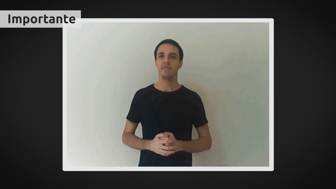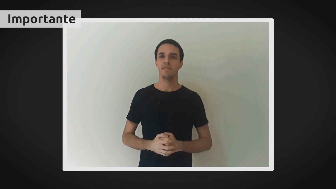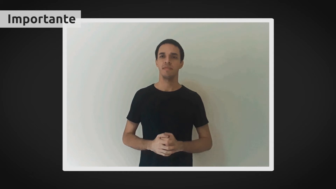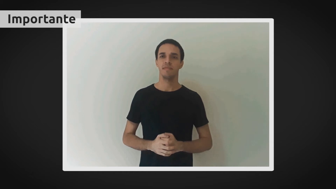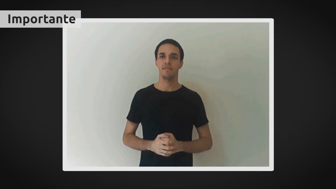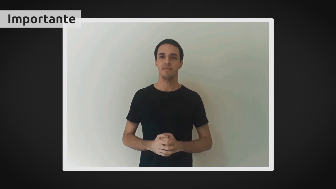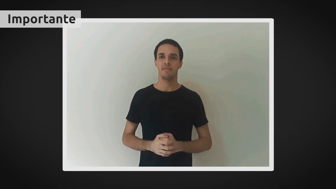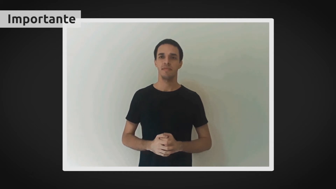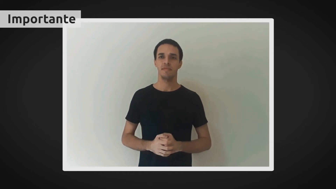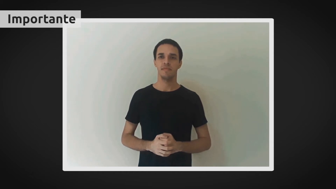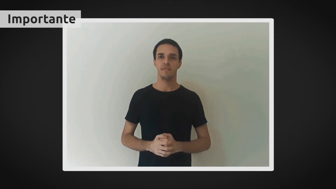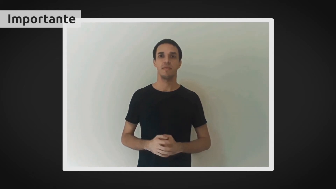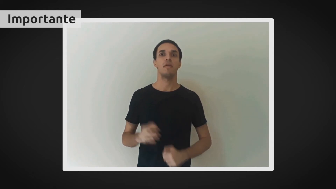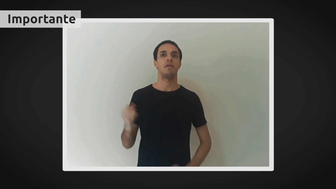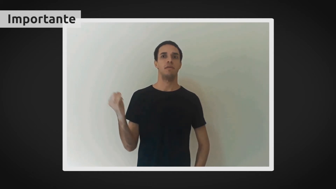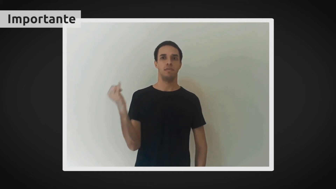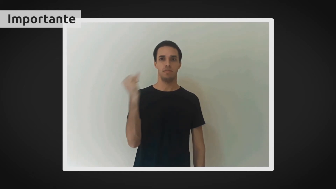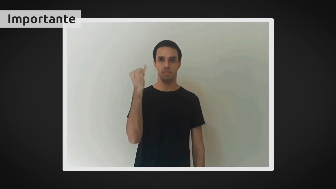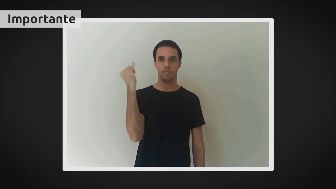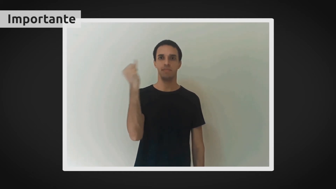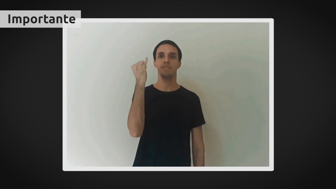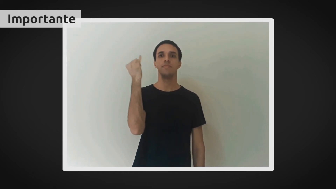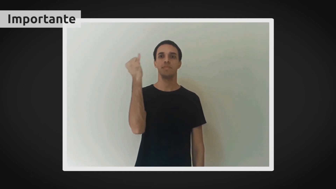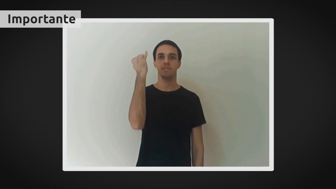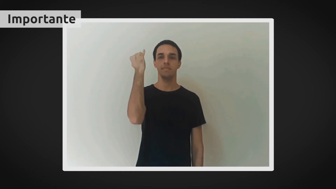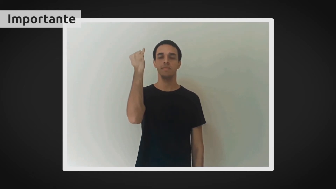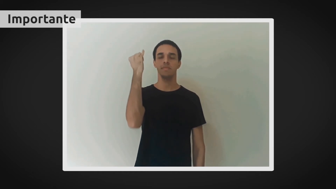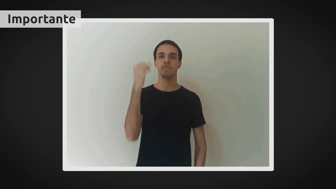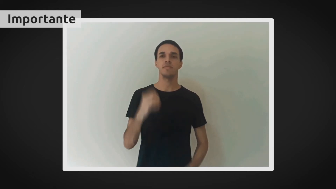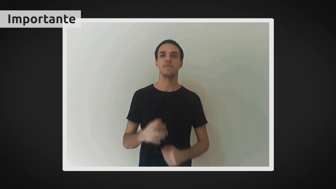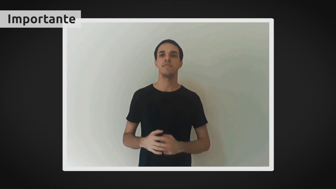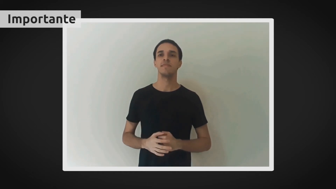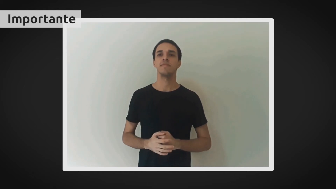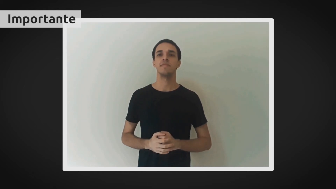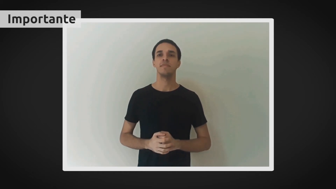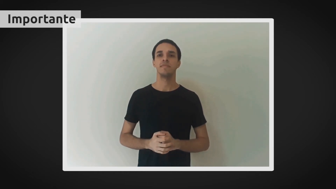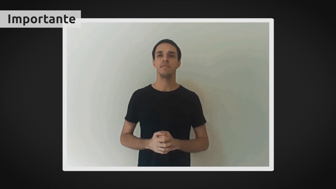Importante